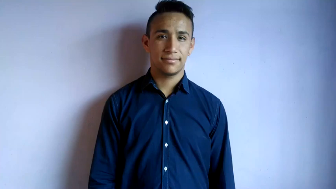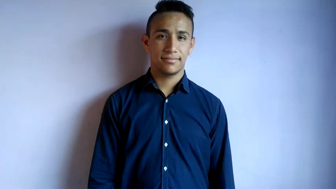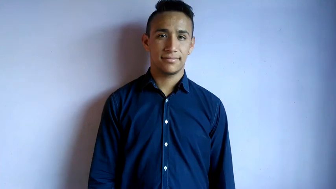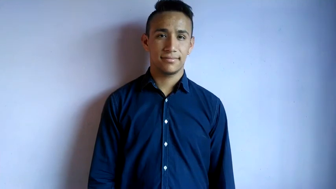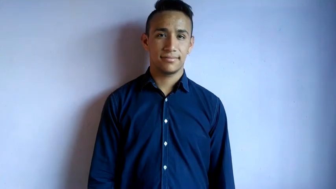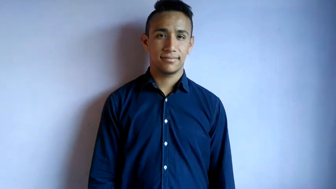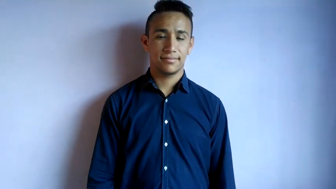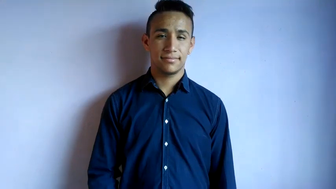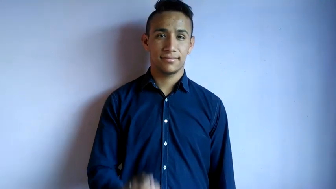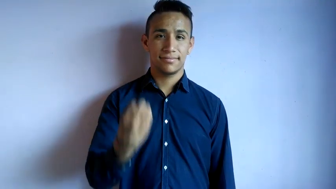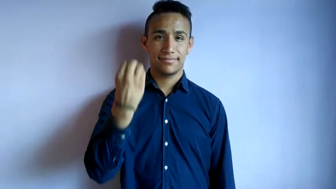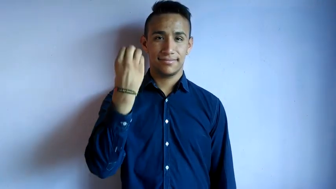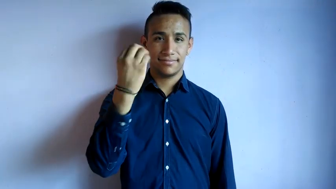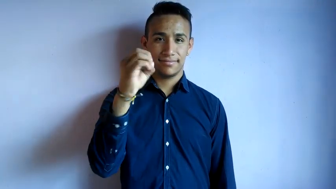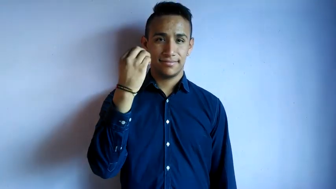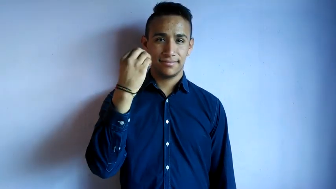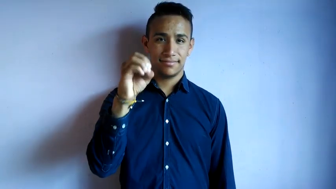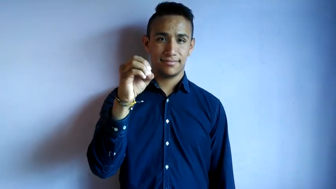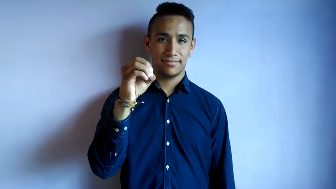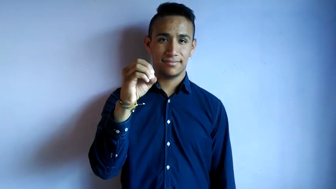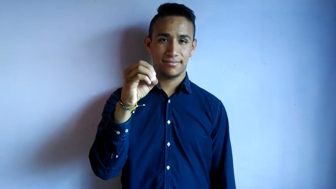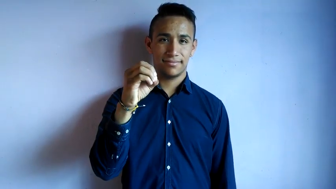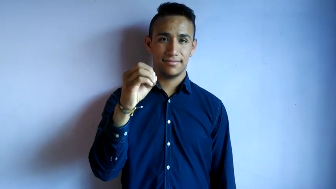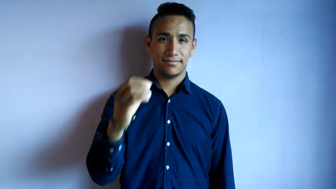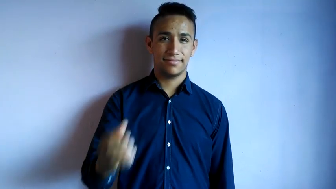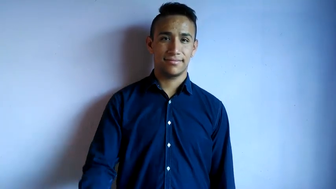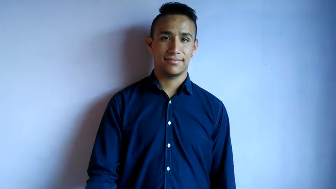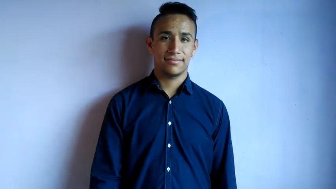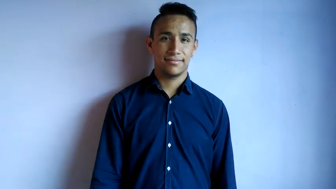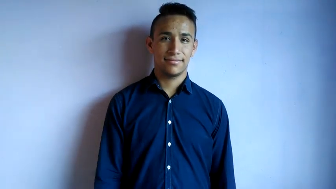octubre